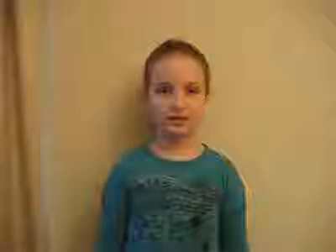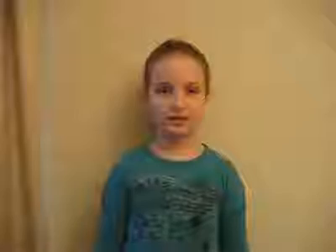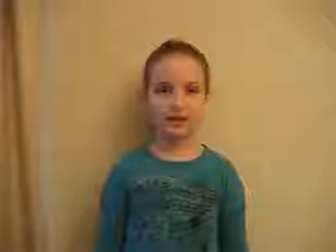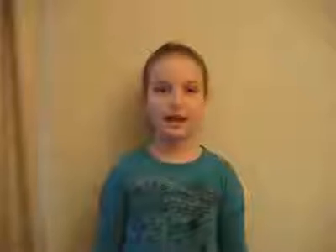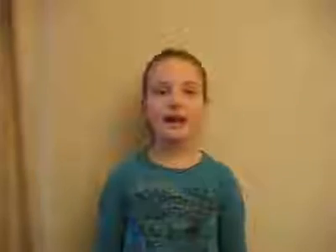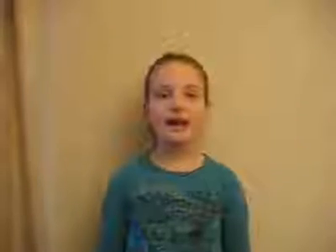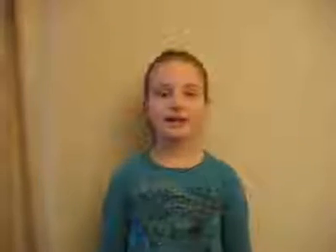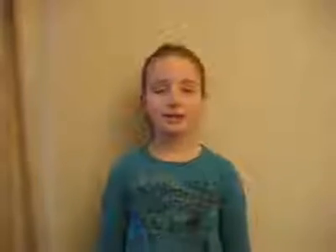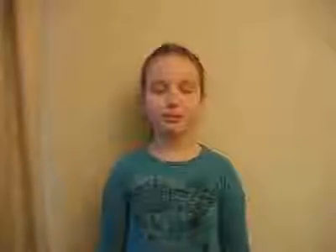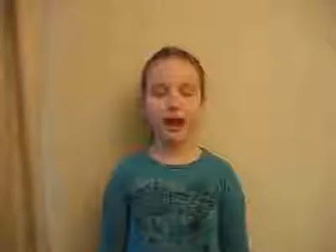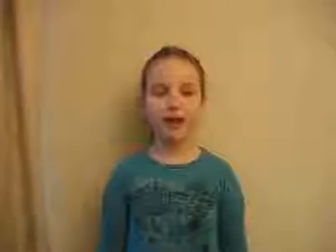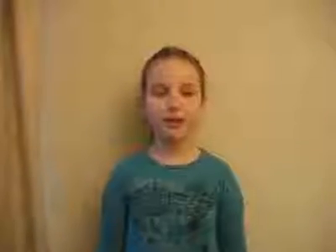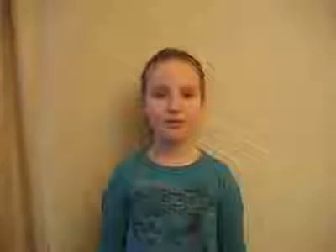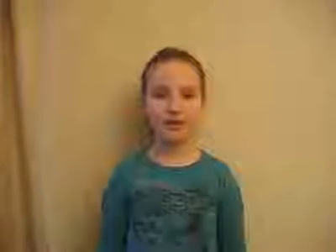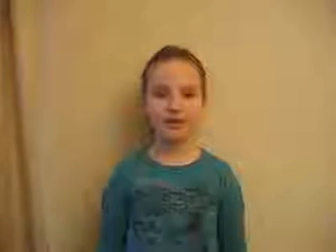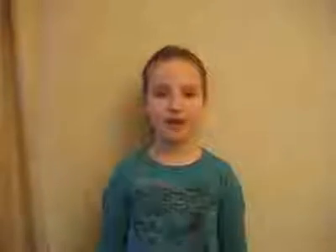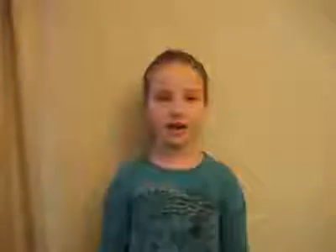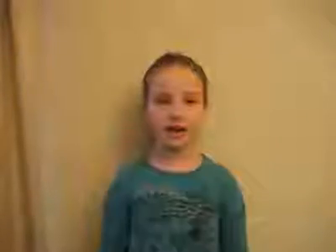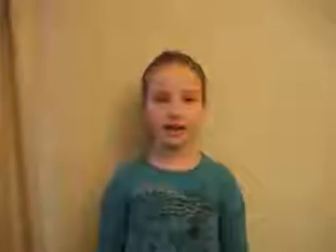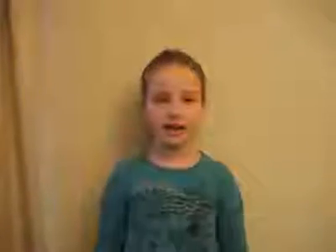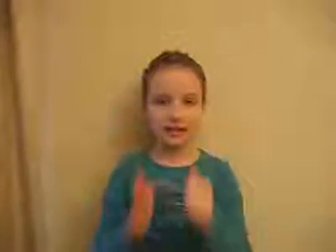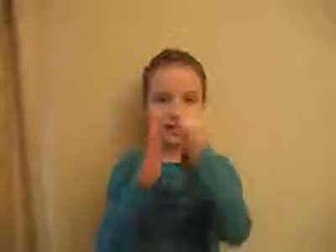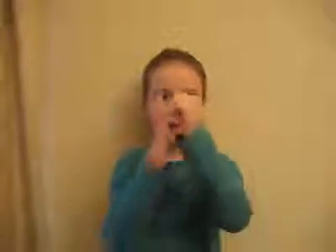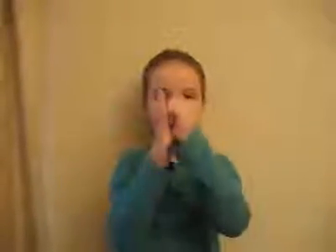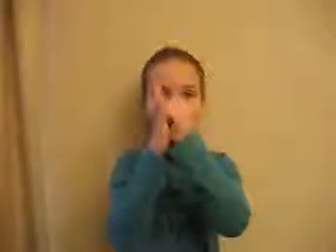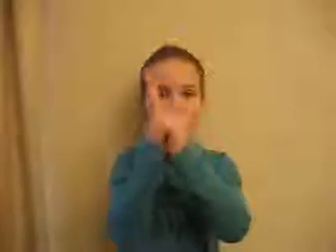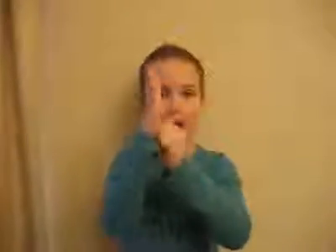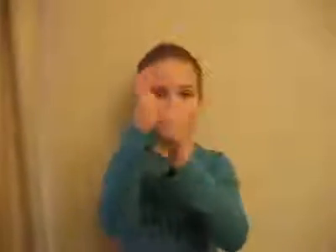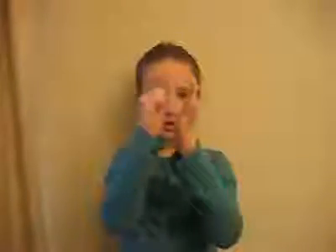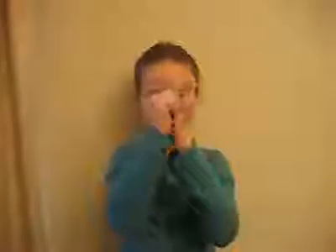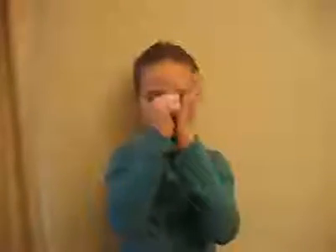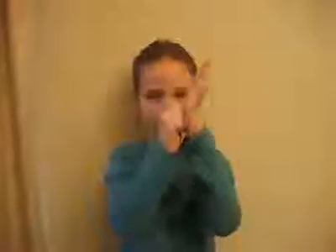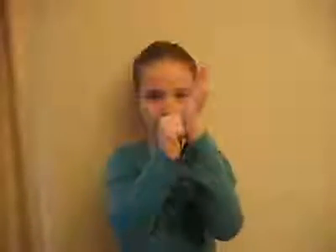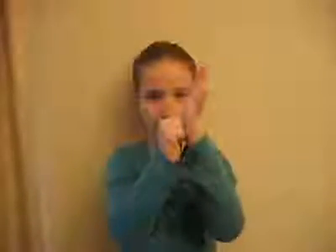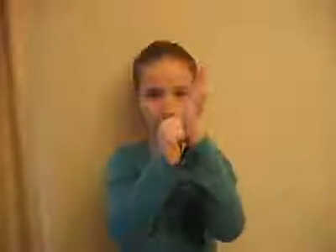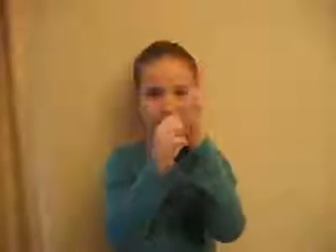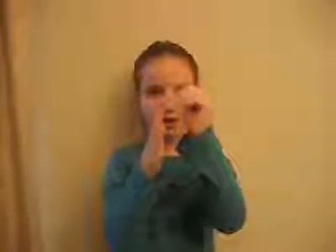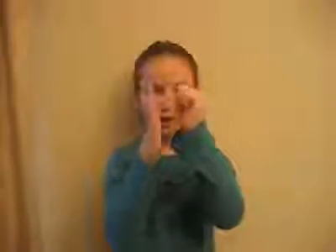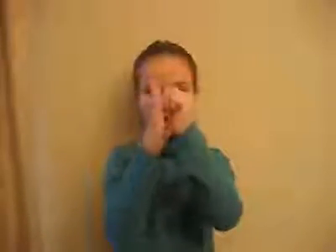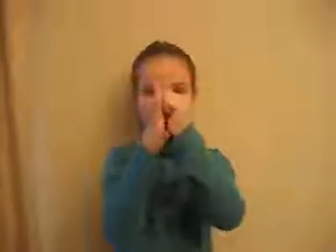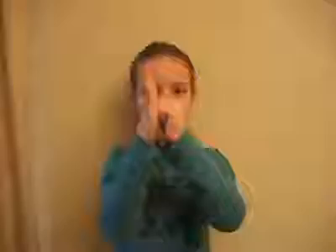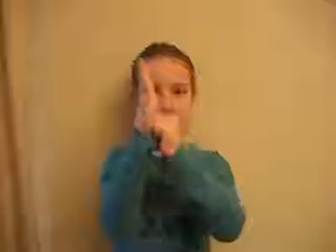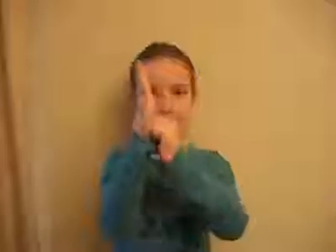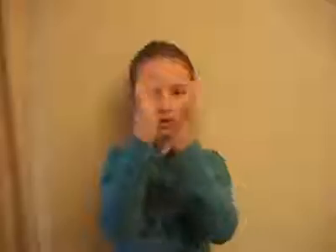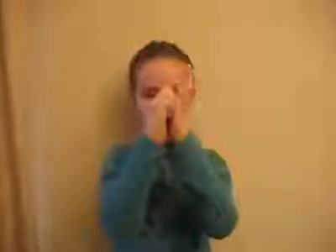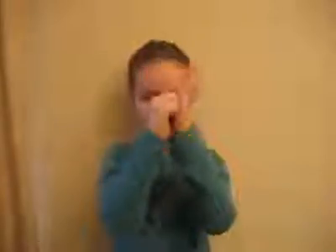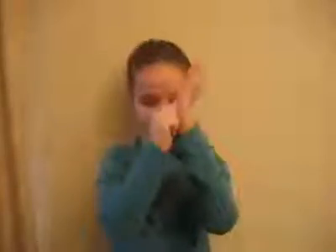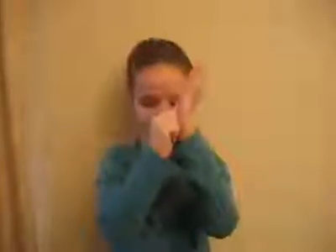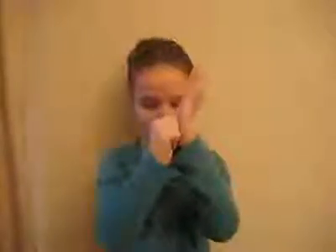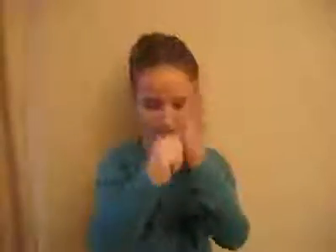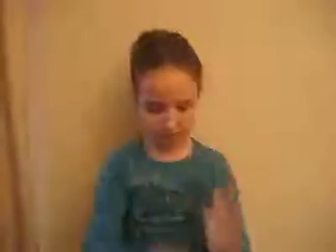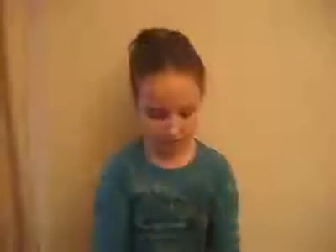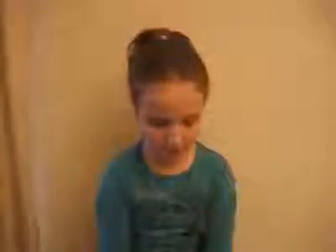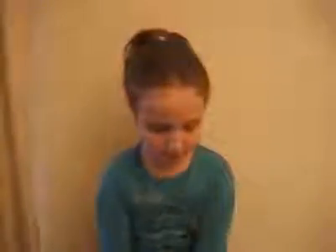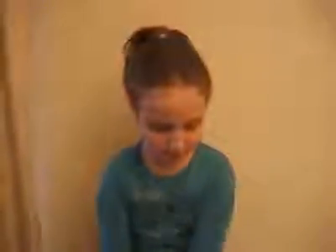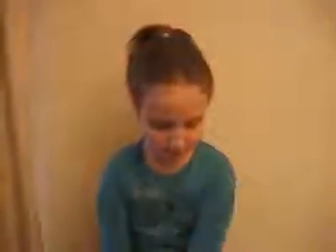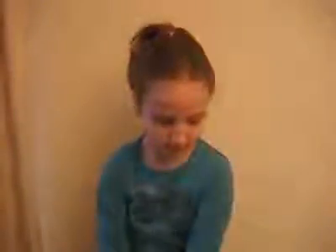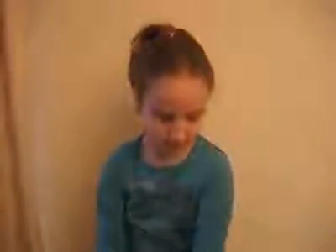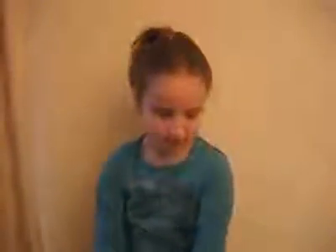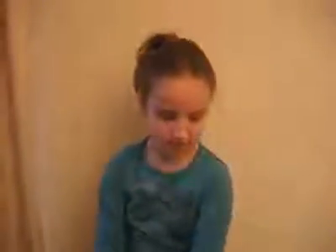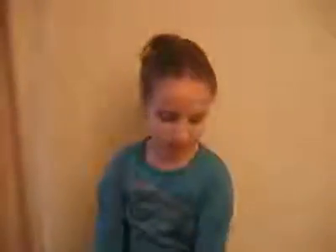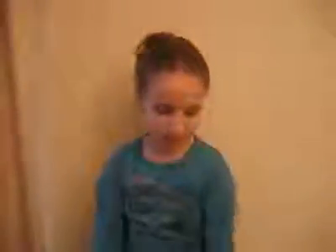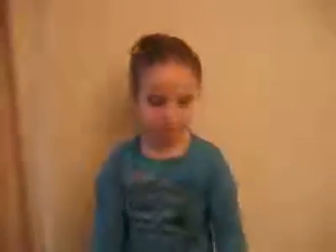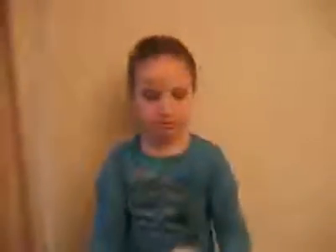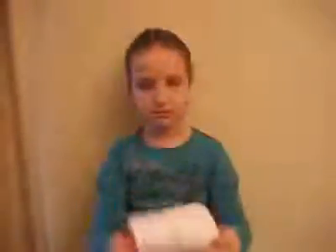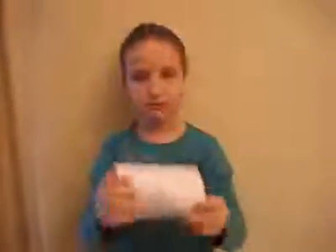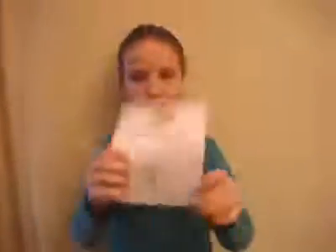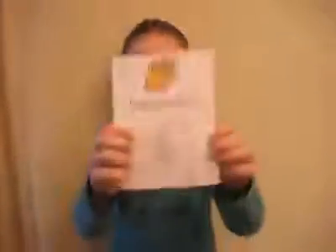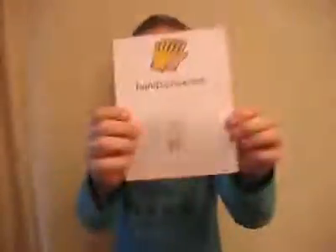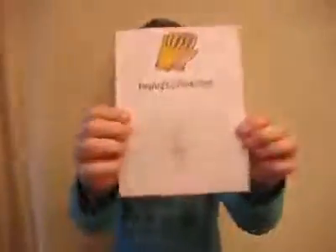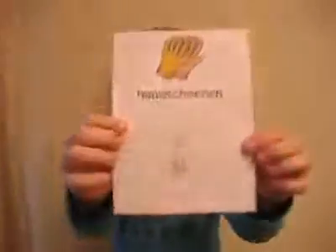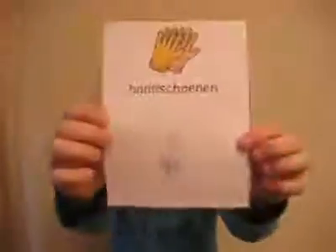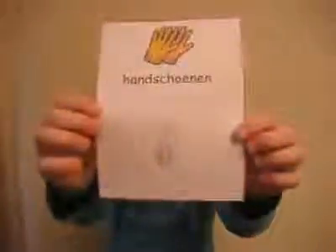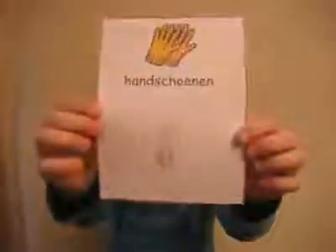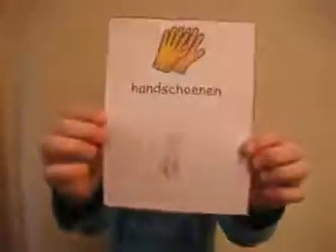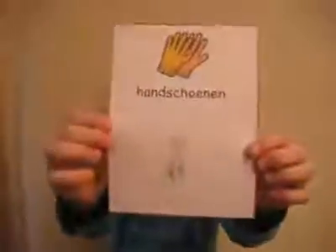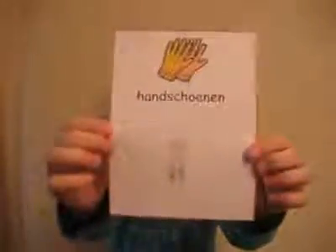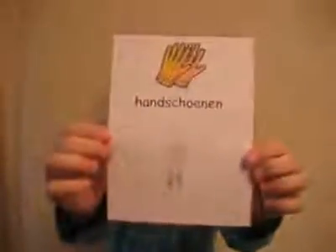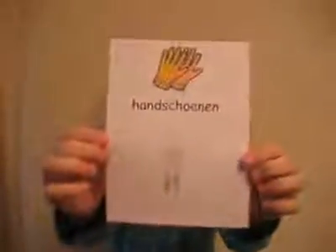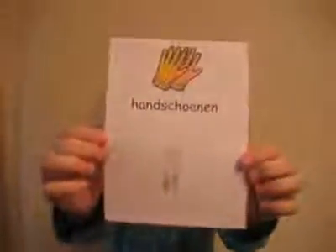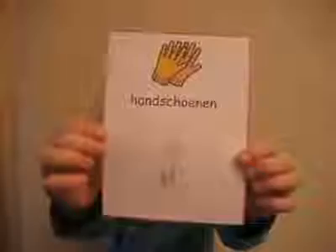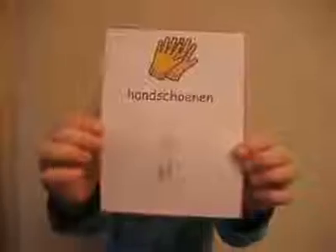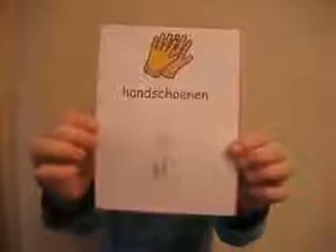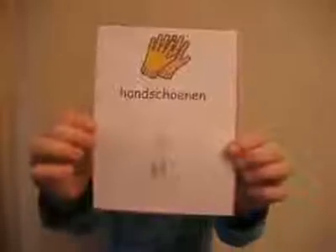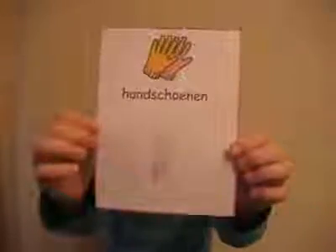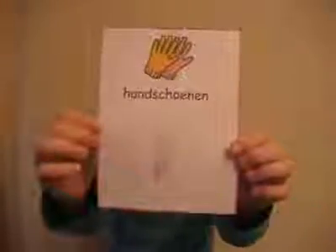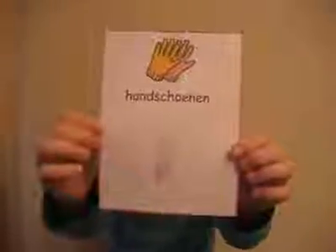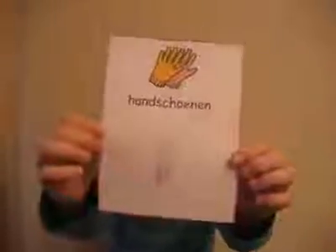Handschoenen